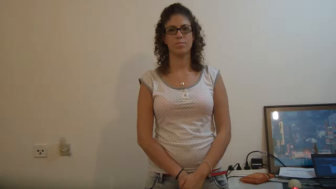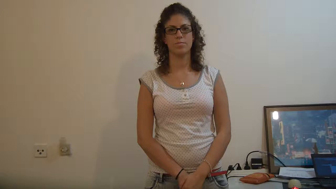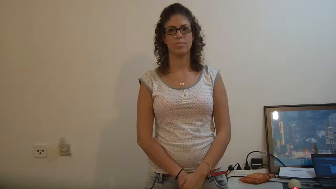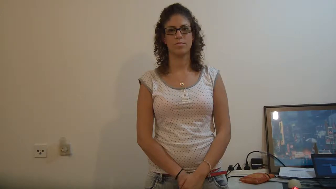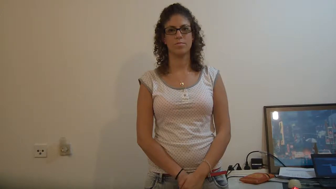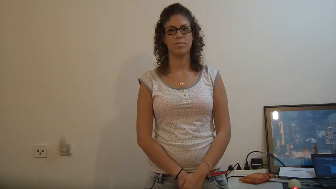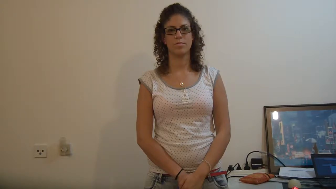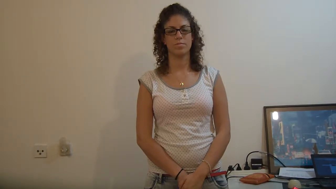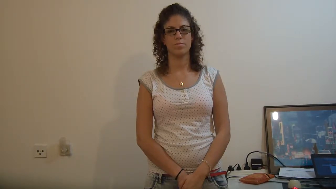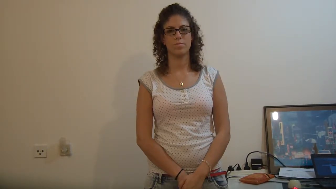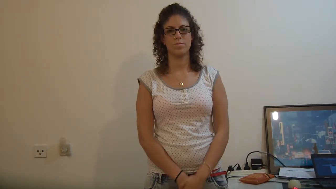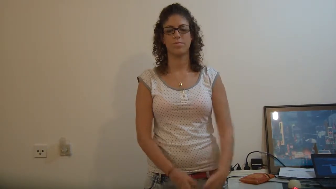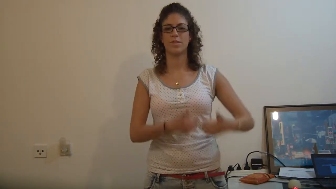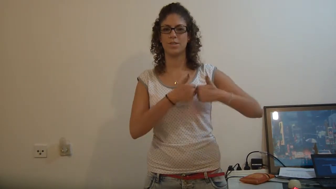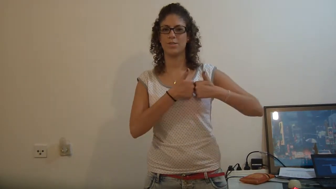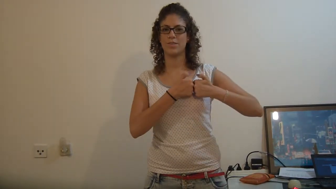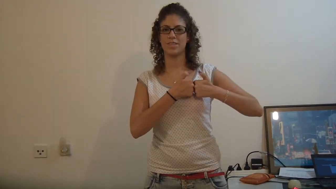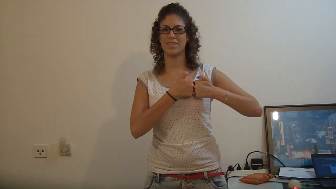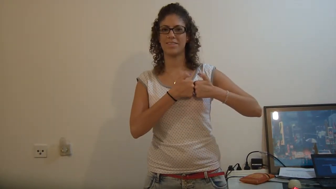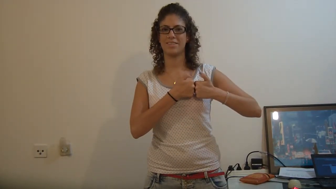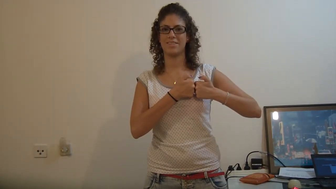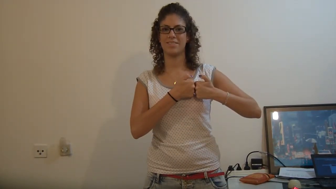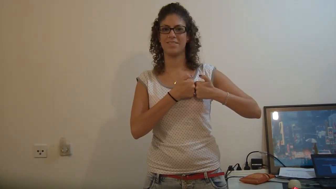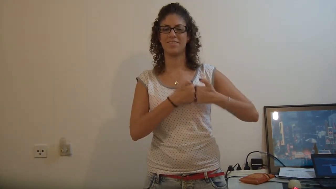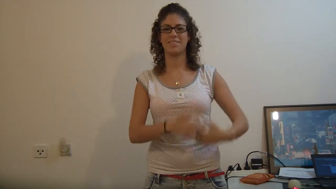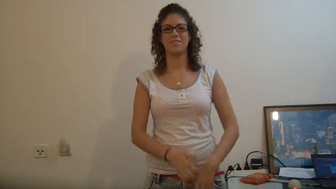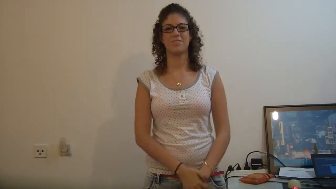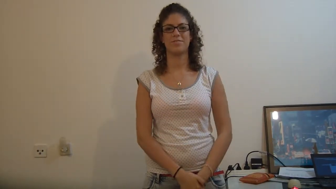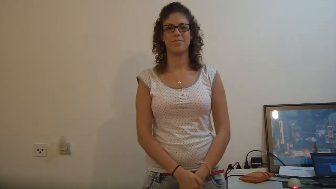אהוב